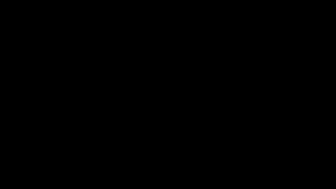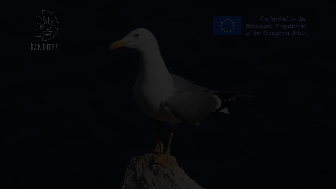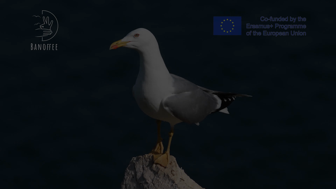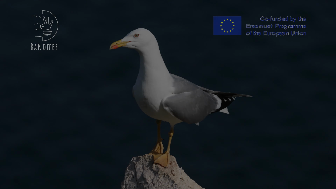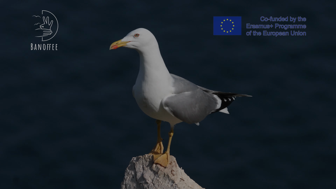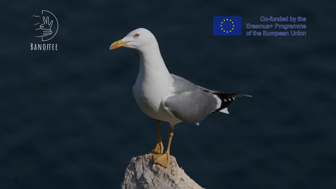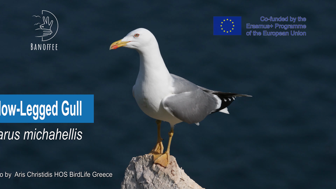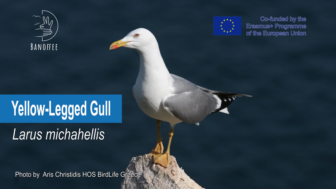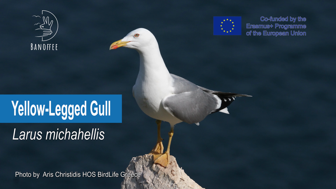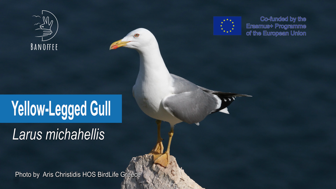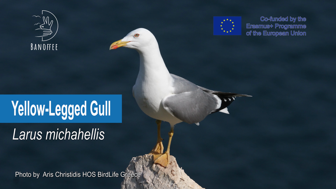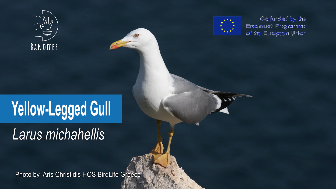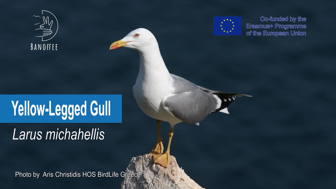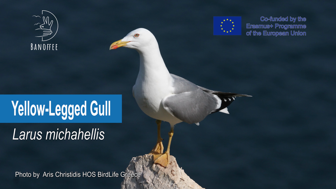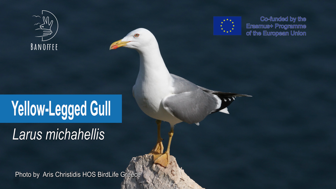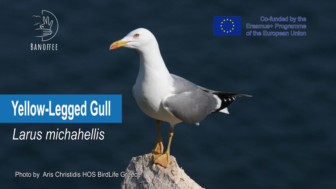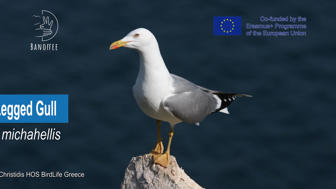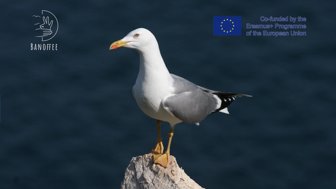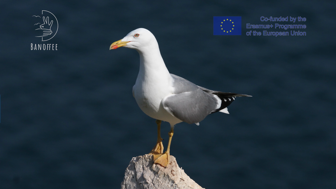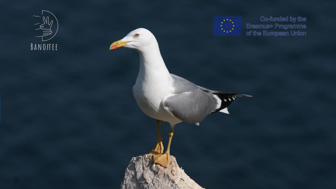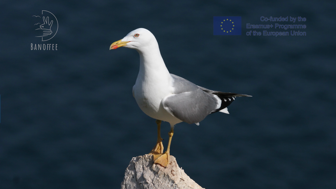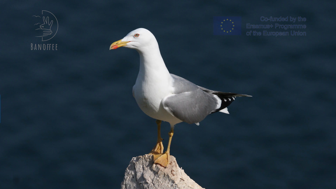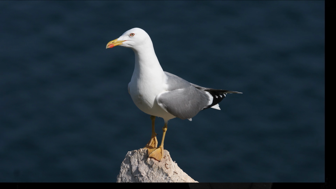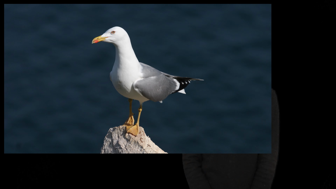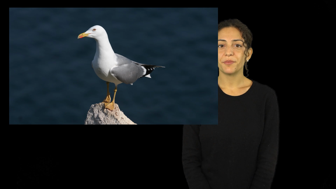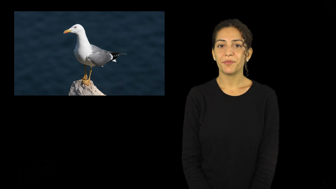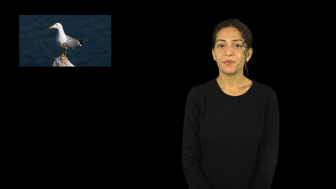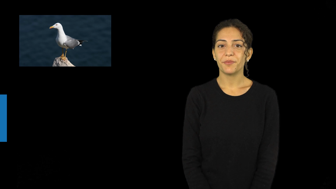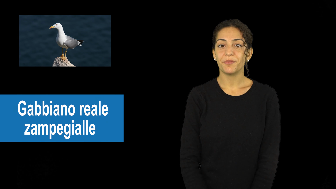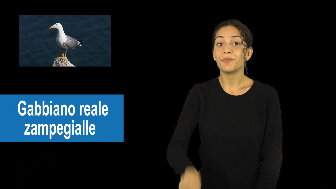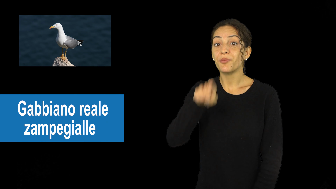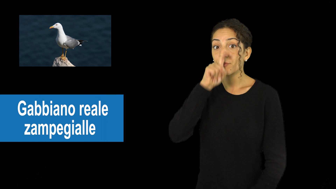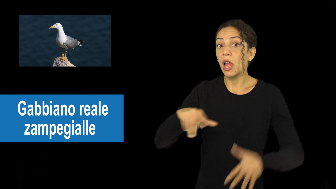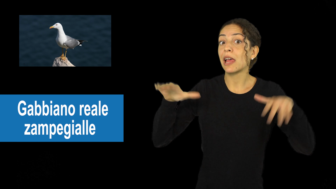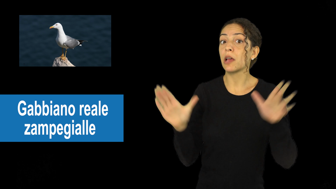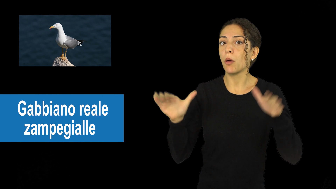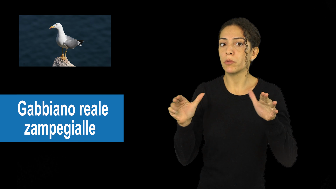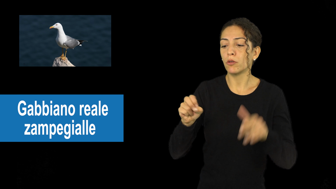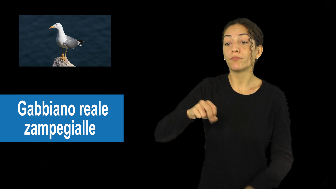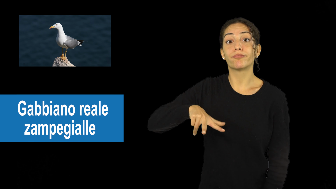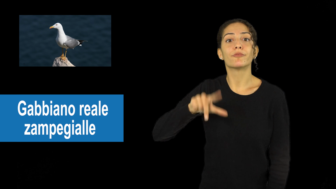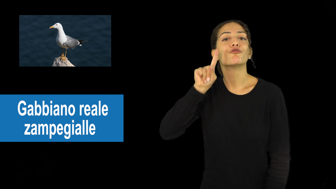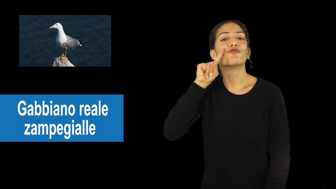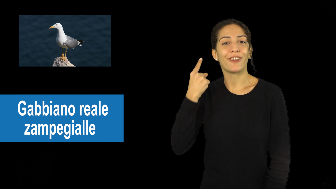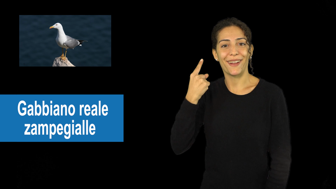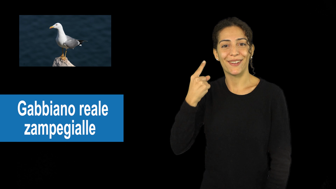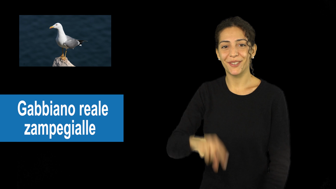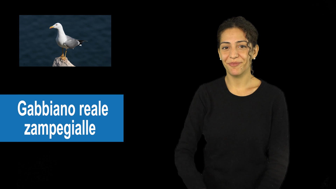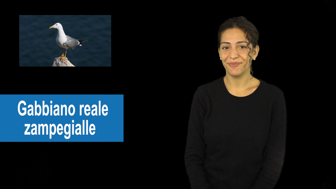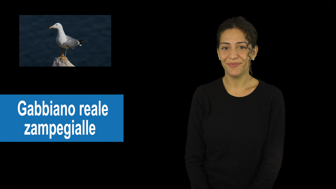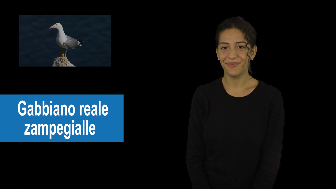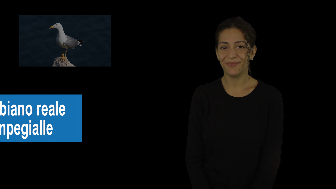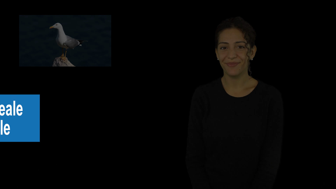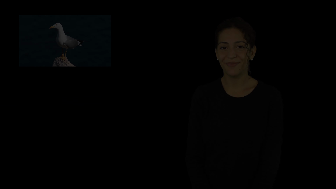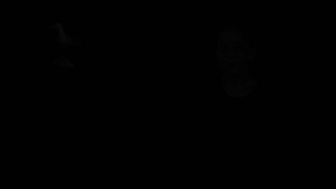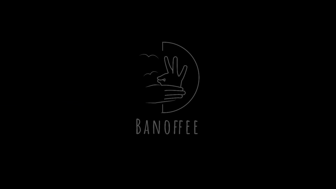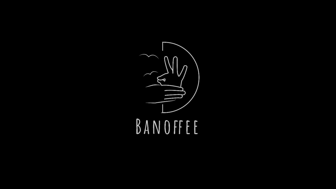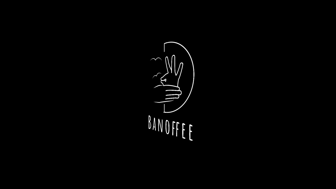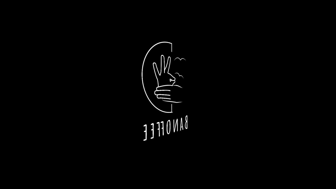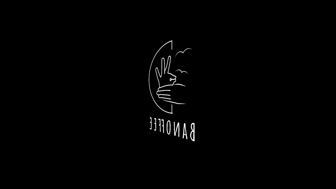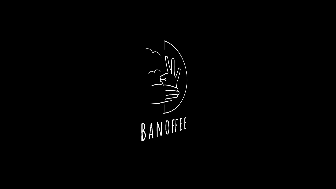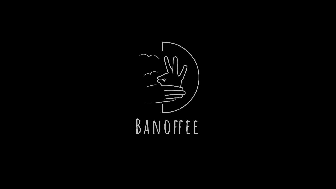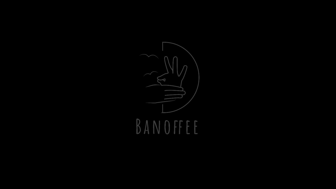Gabbiano reale zampegialle